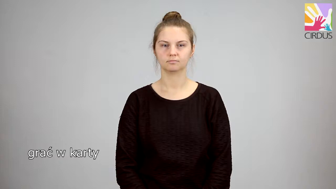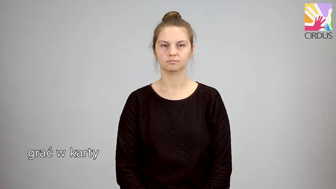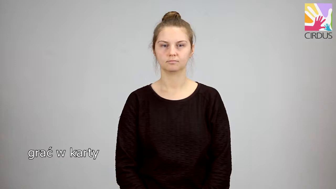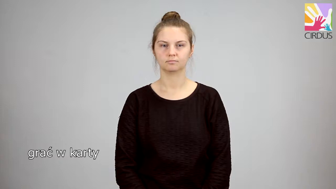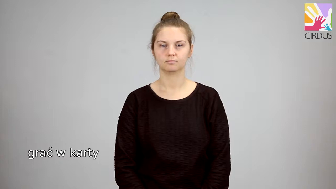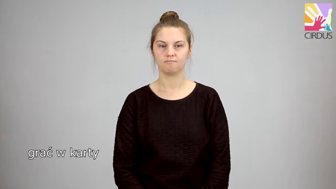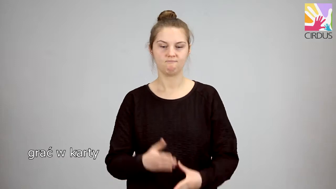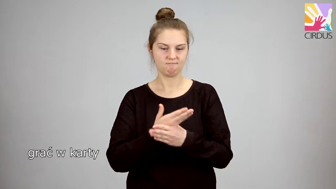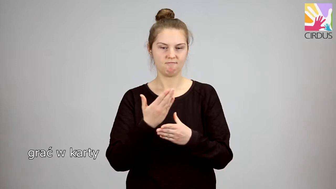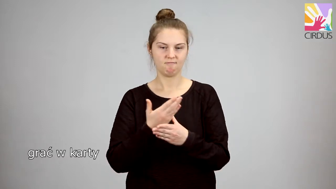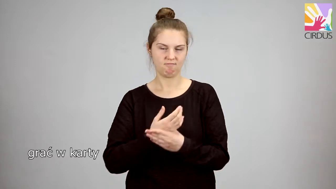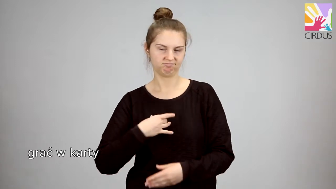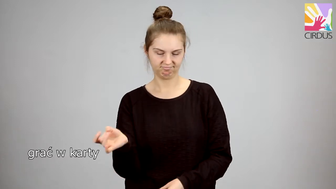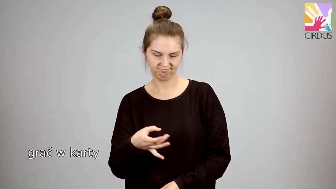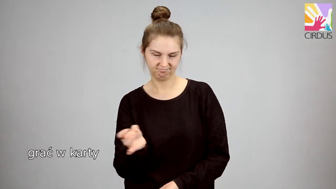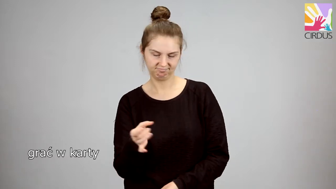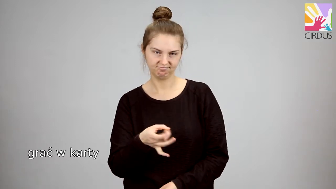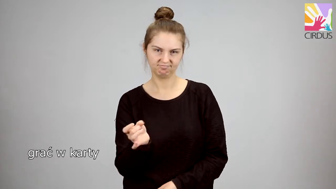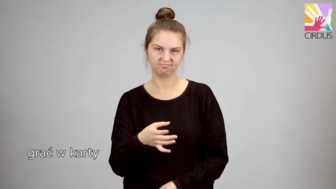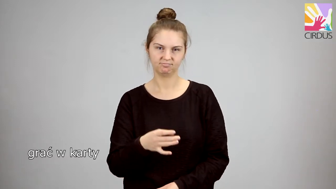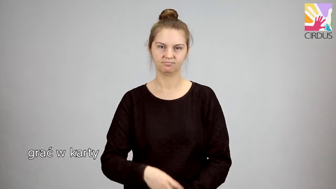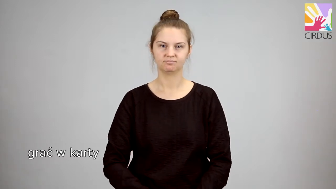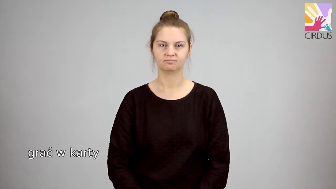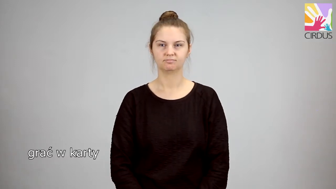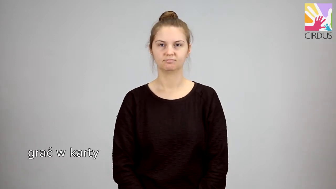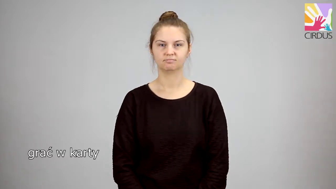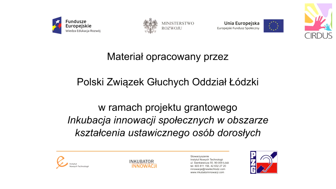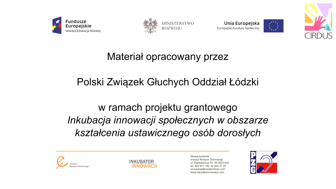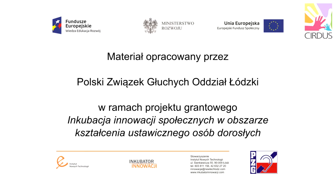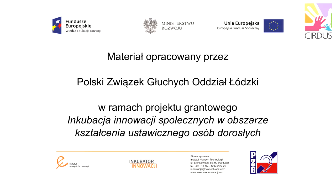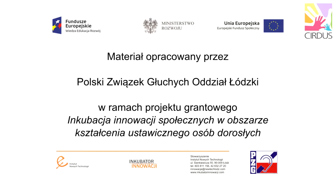grać w karty